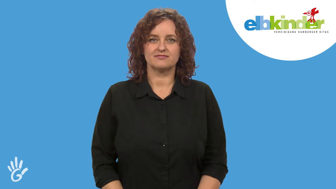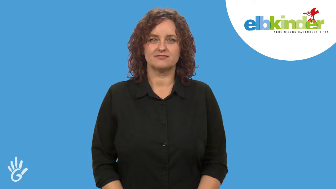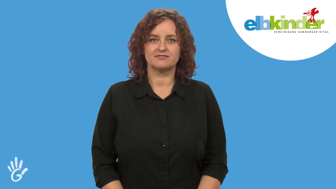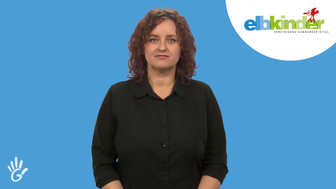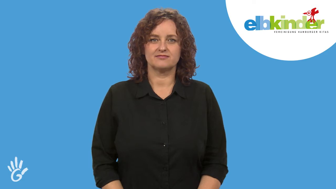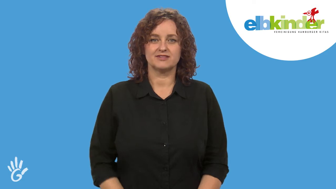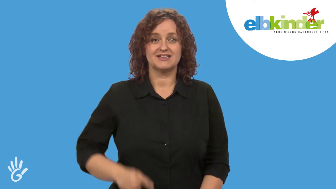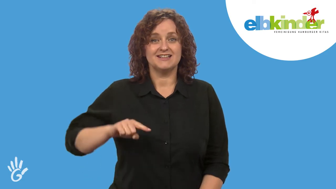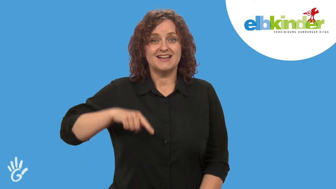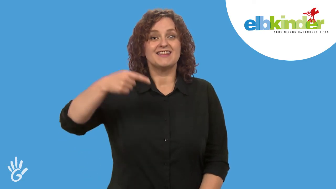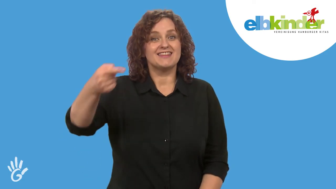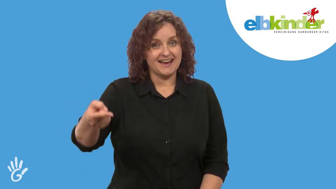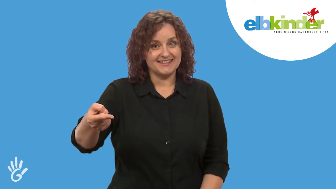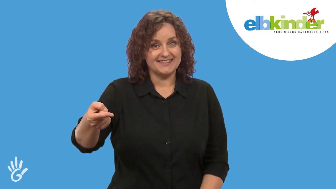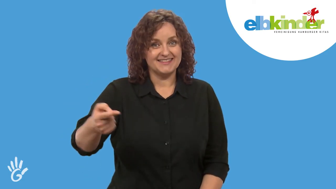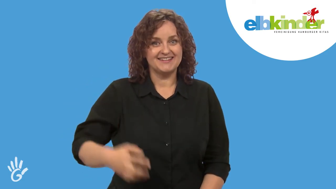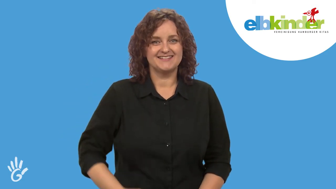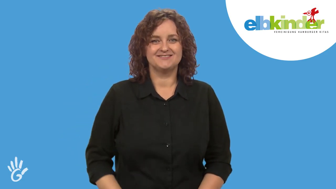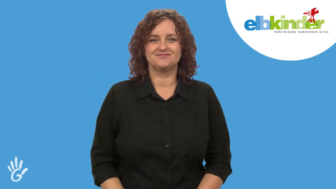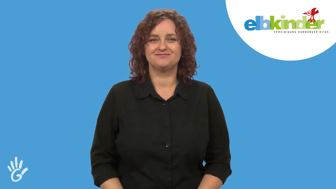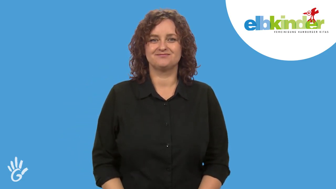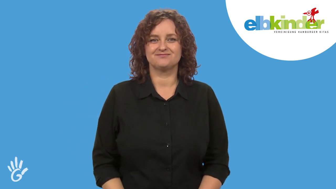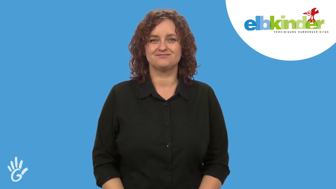dann